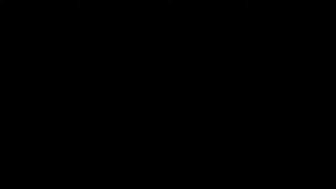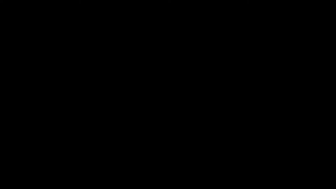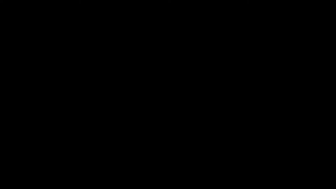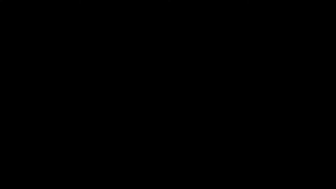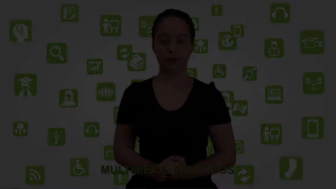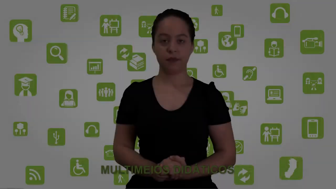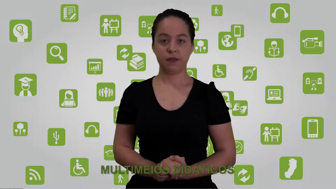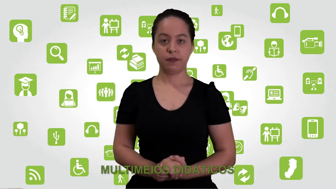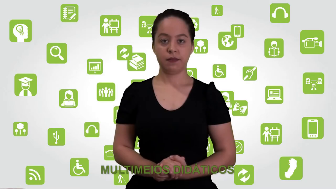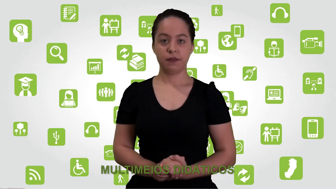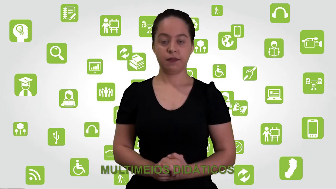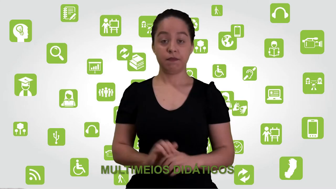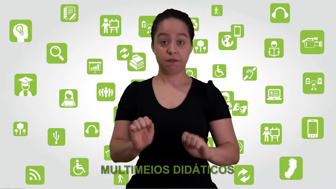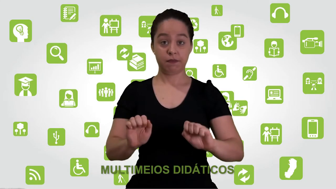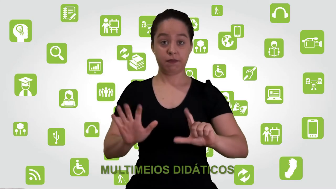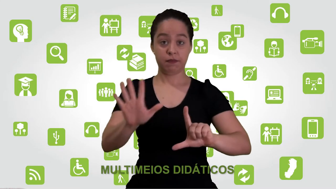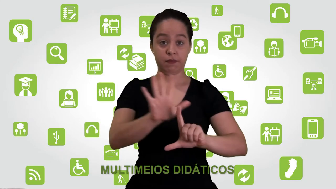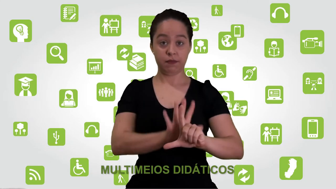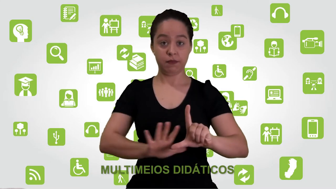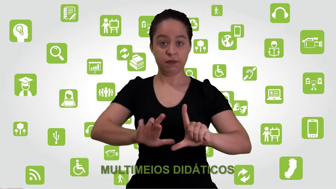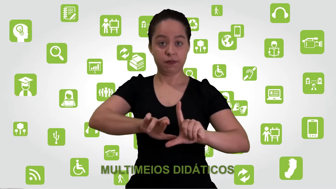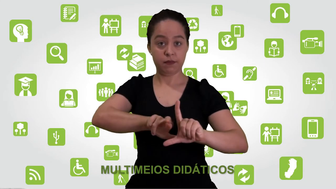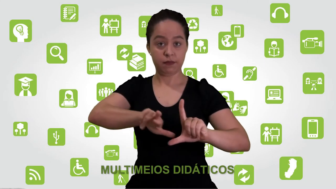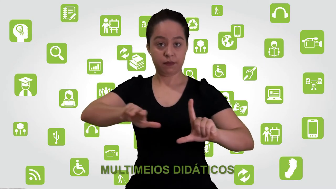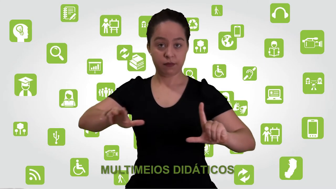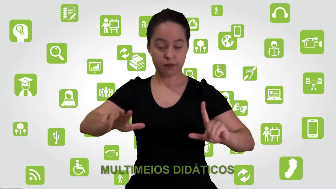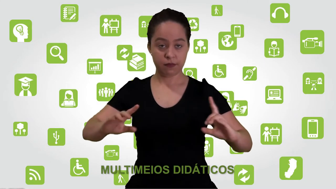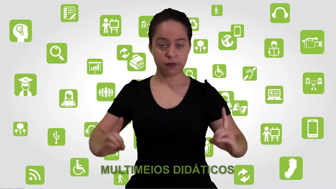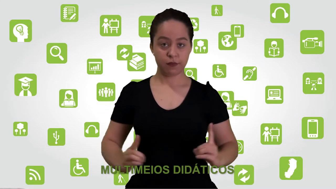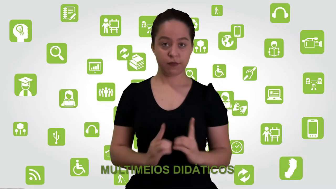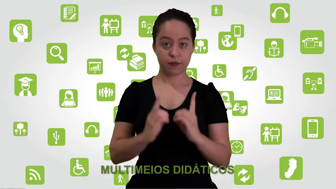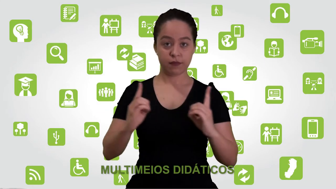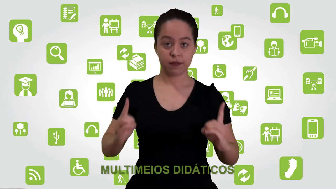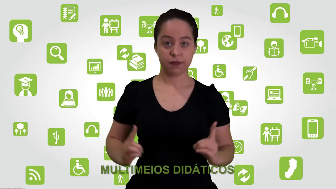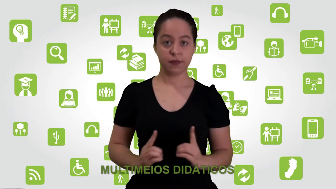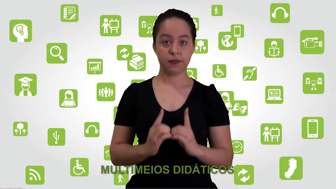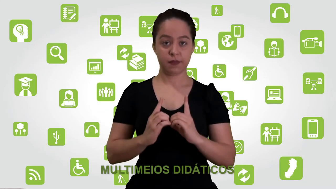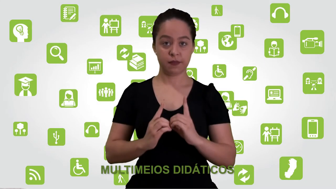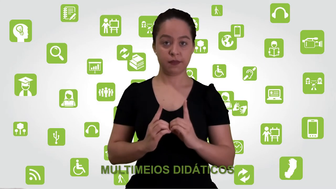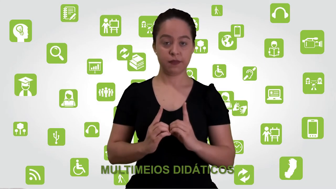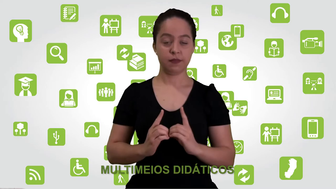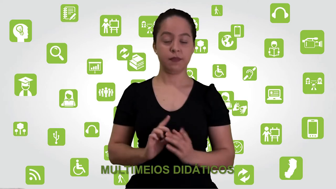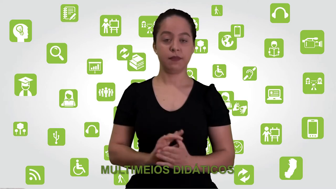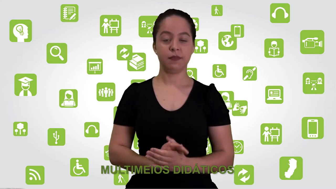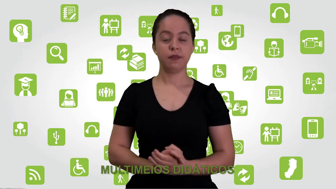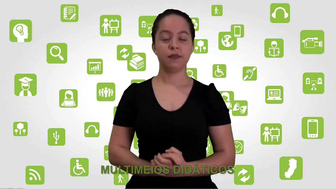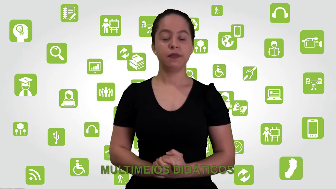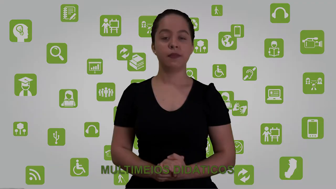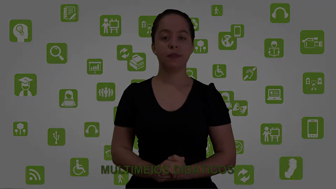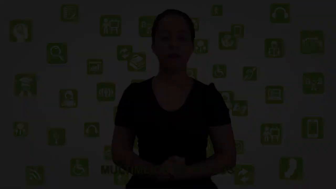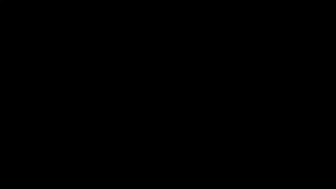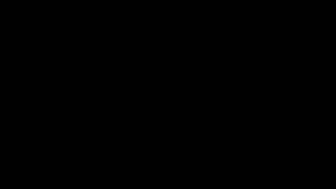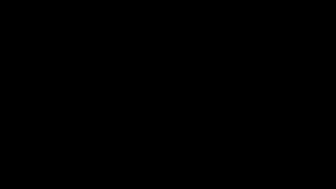Multimeios Didáticos